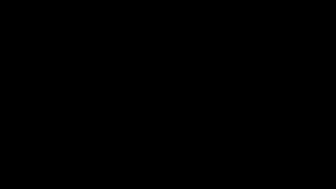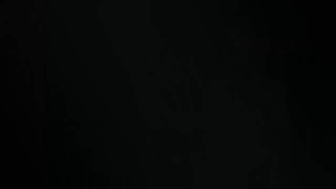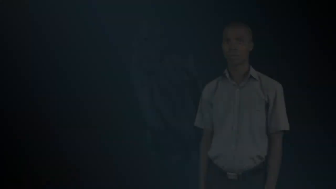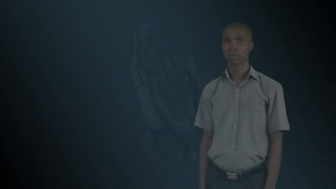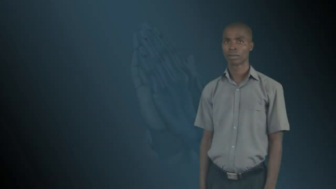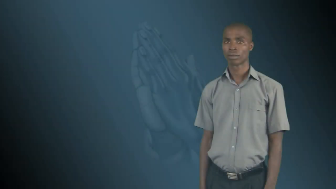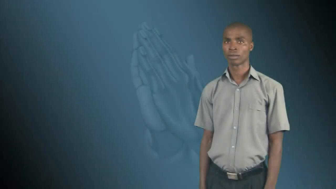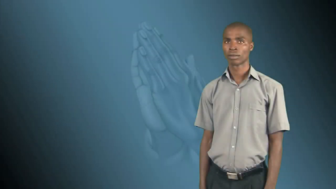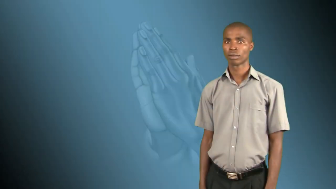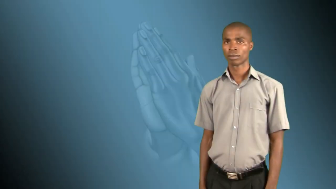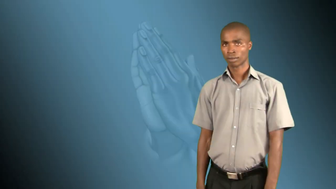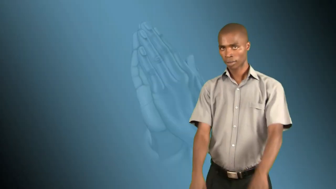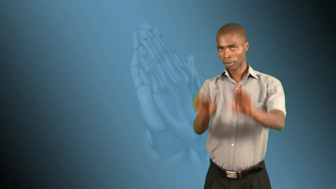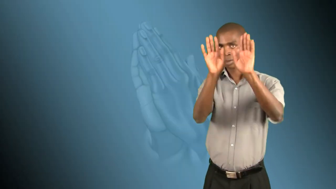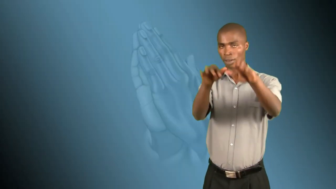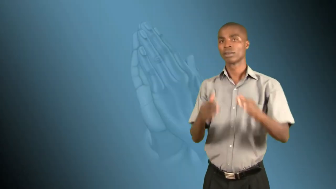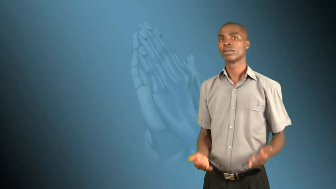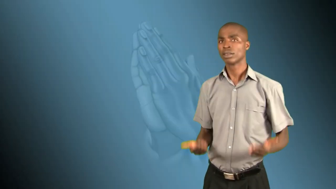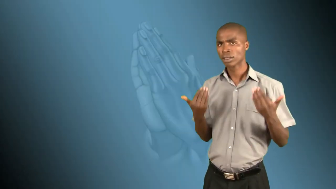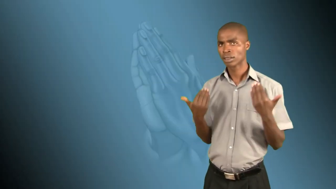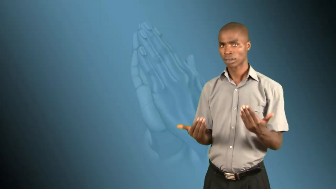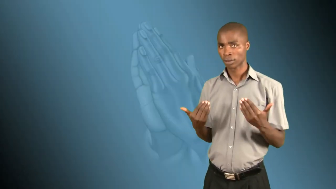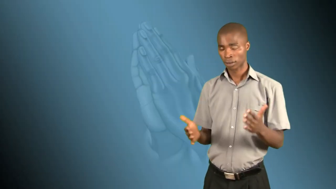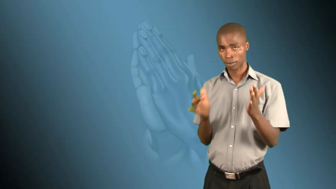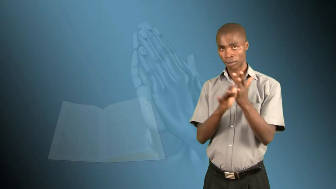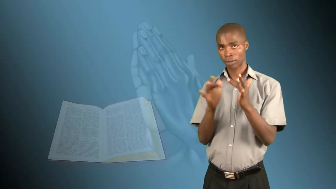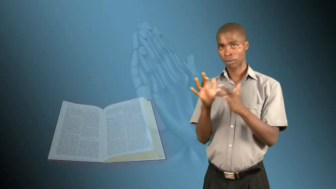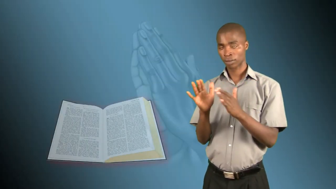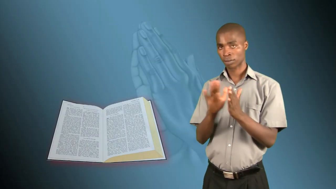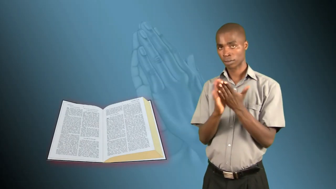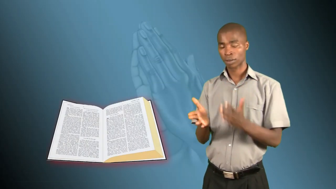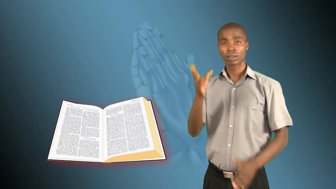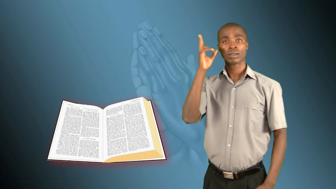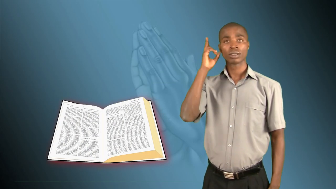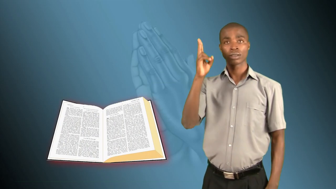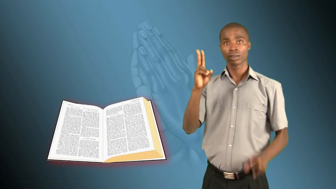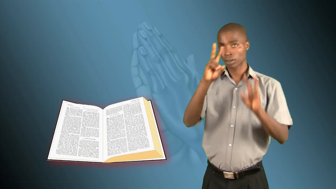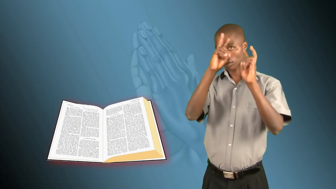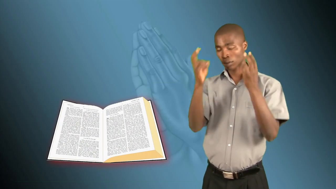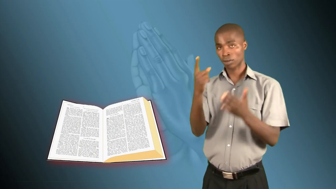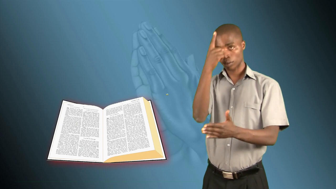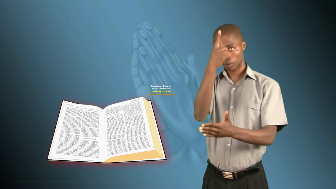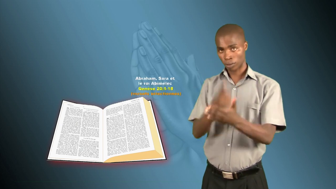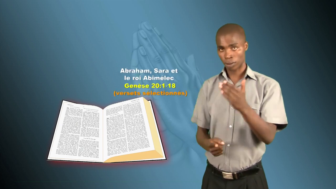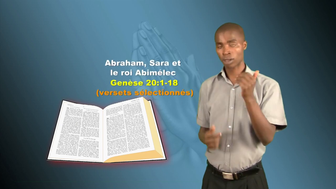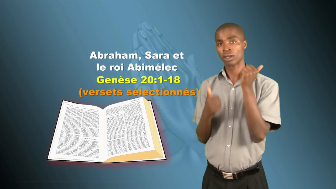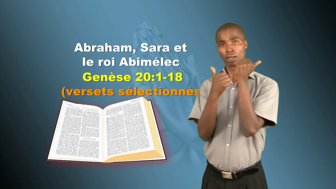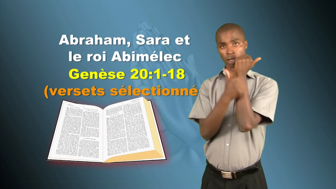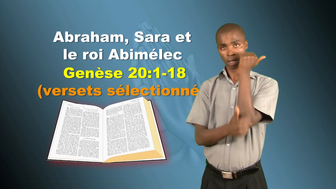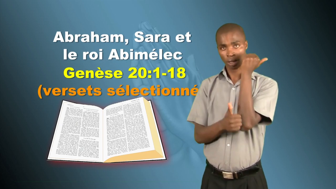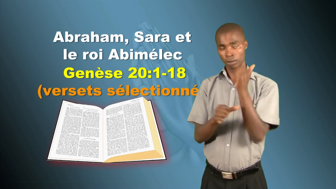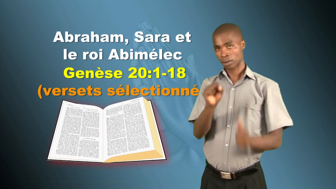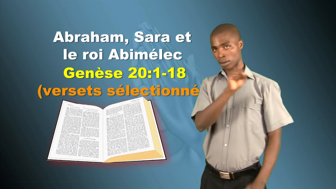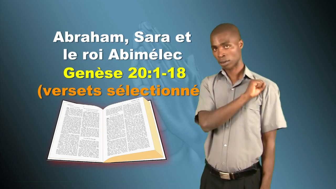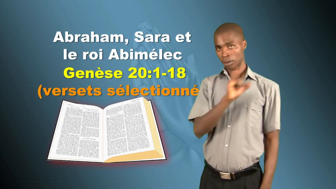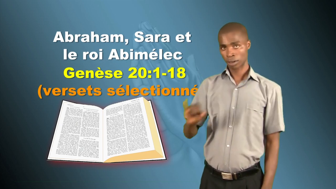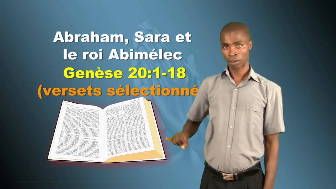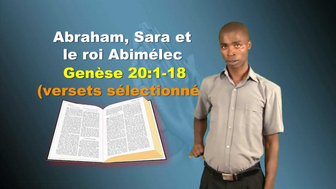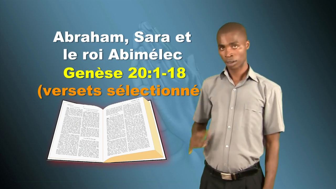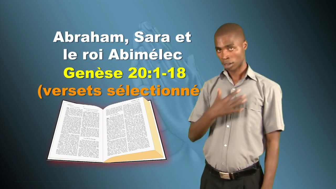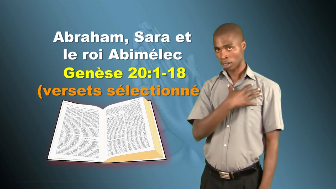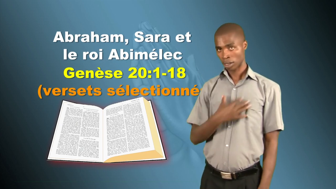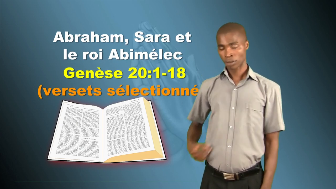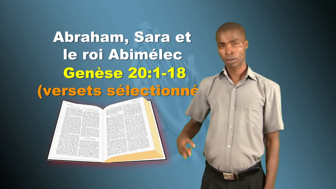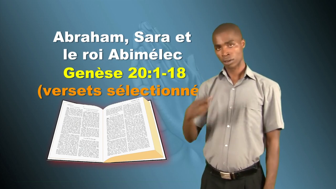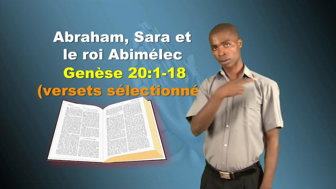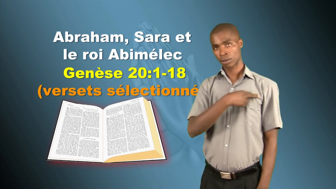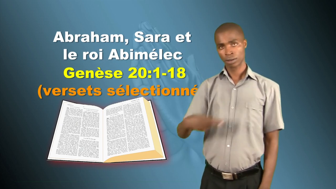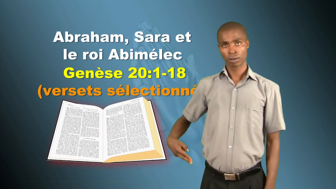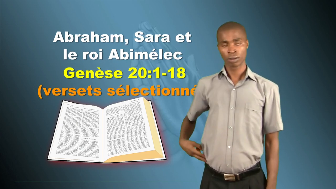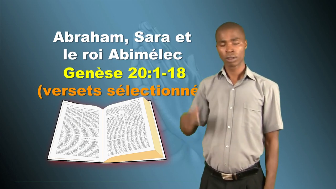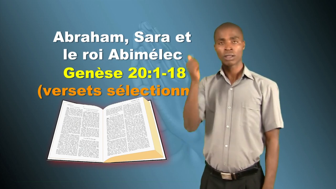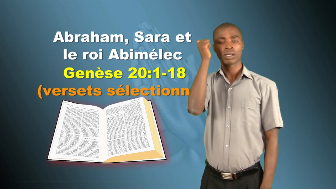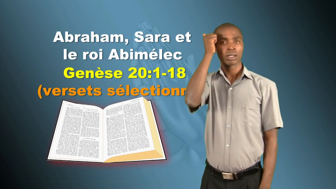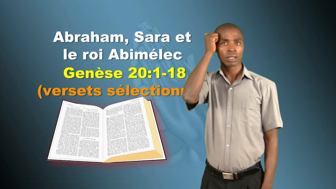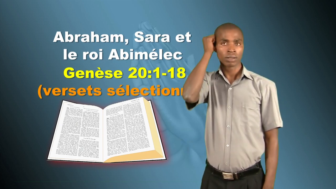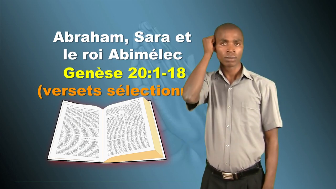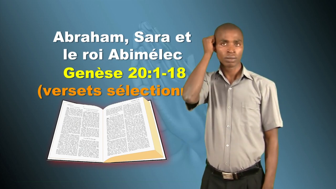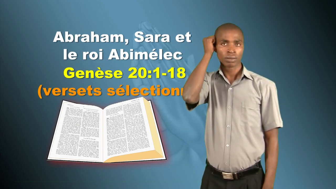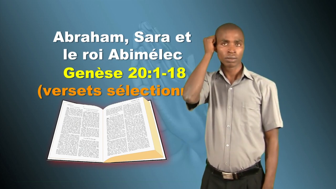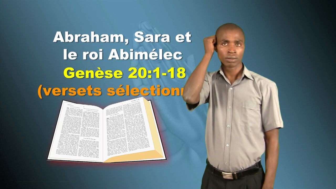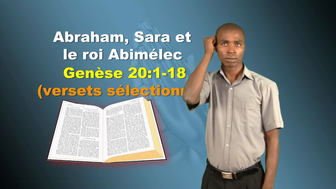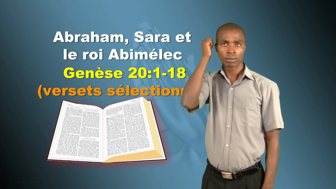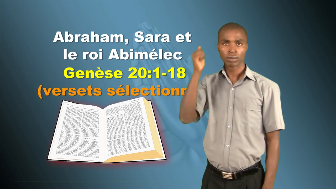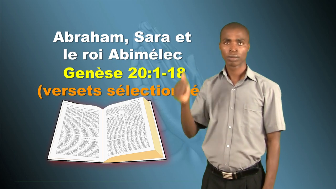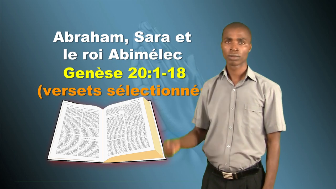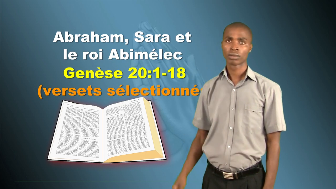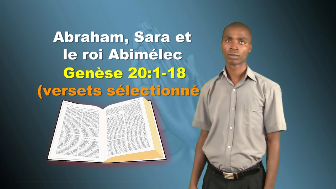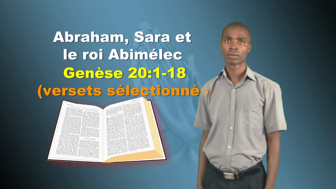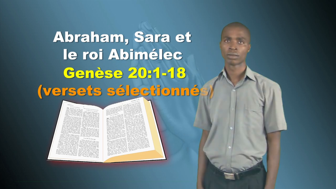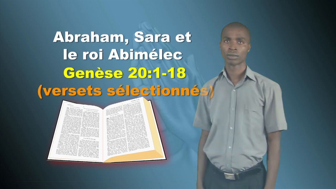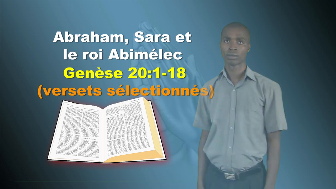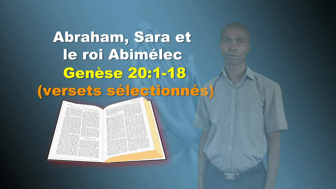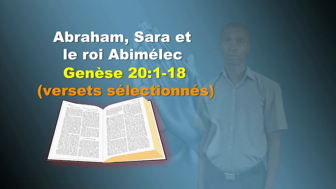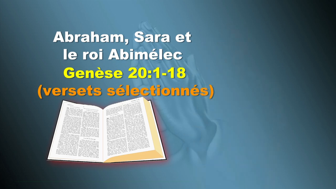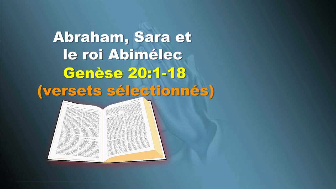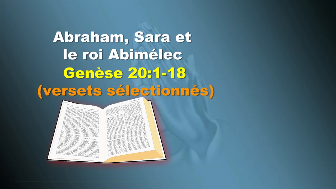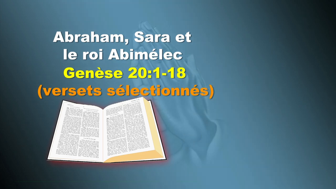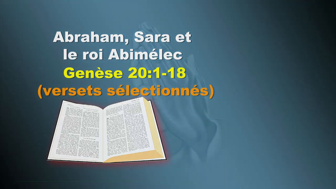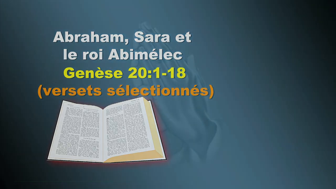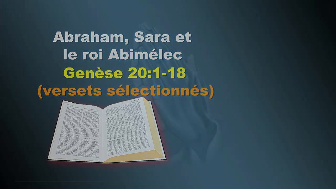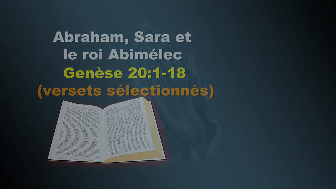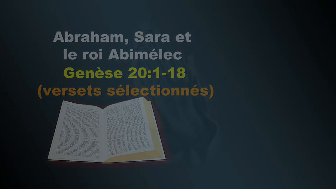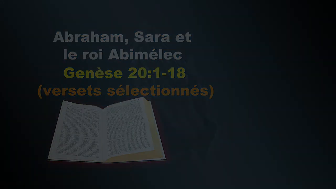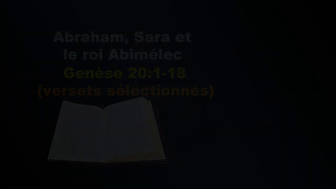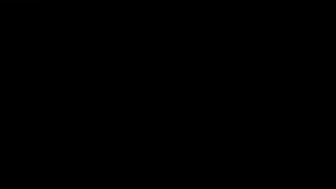Abraham, Sara et le roi Abimélec